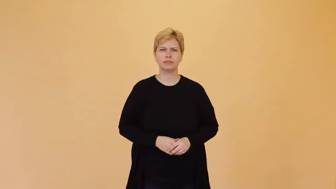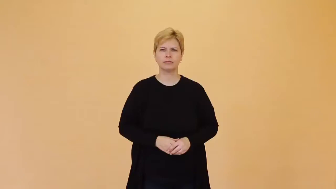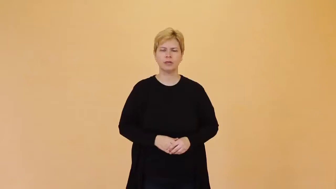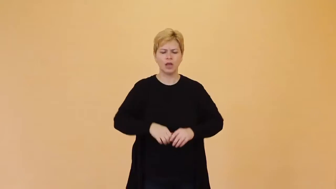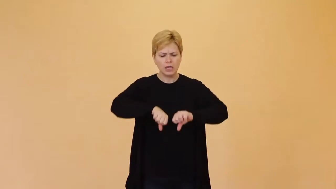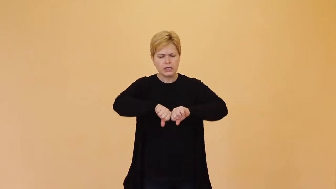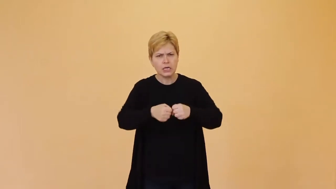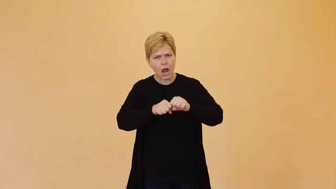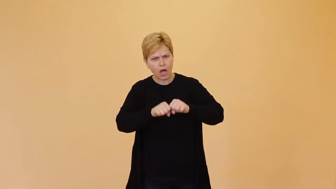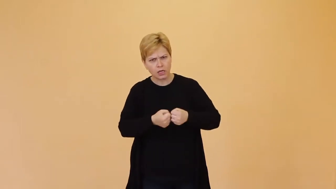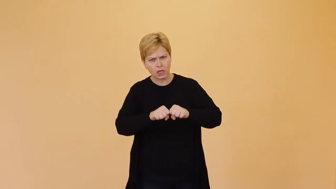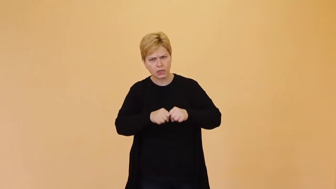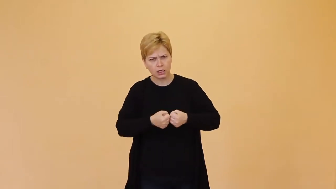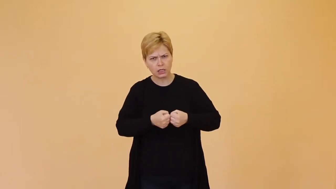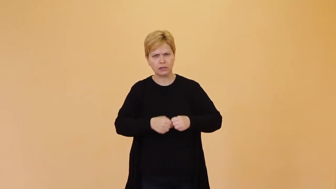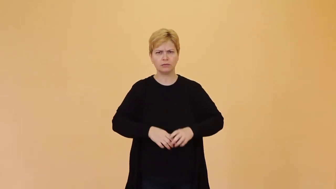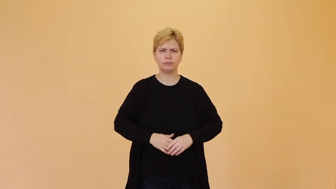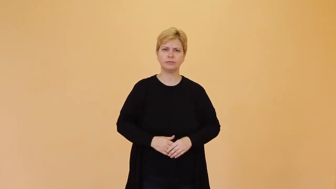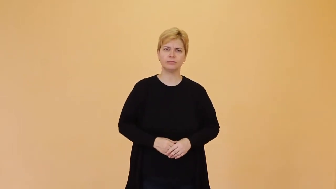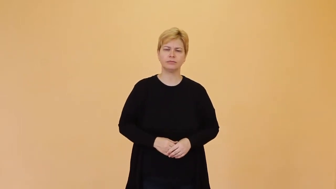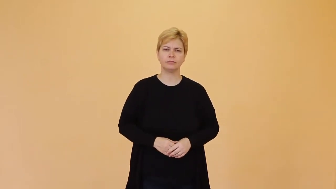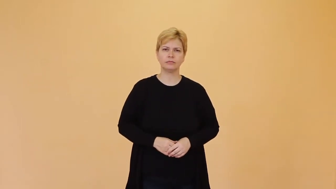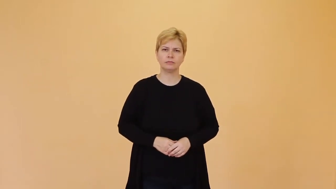zranený